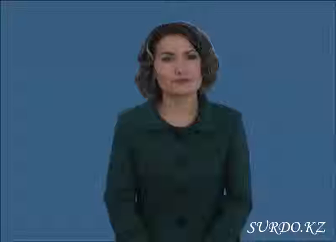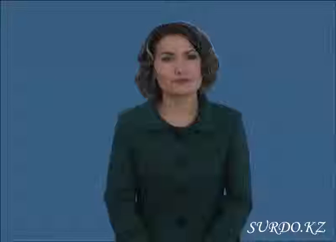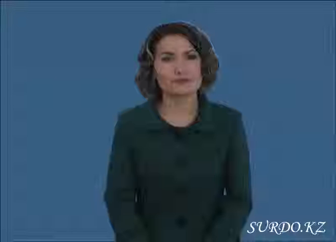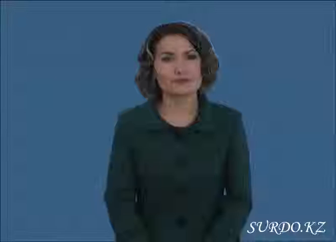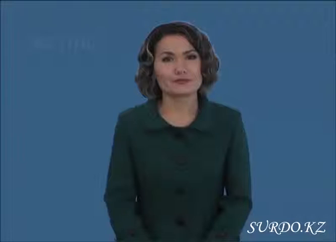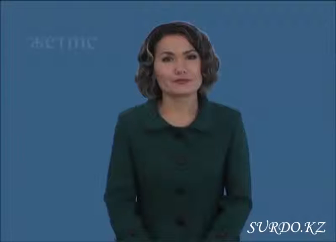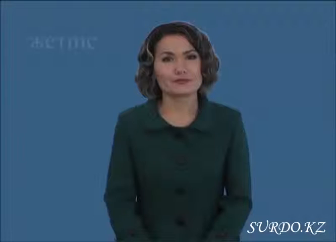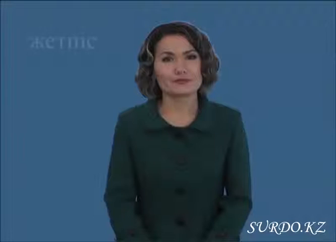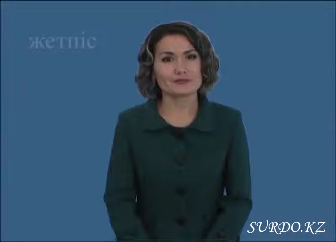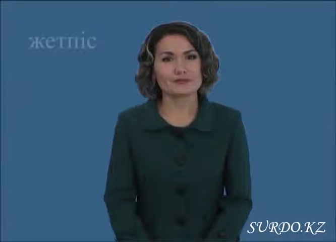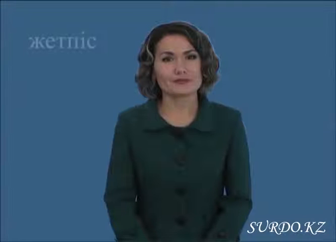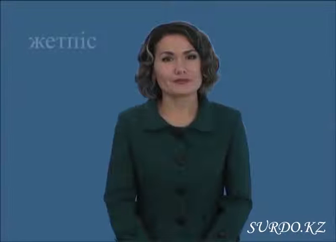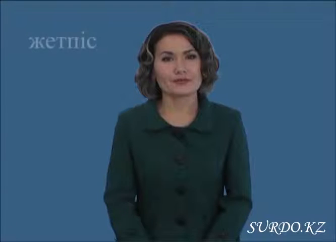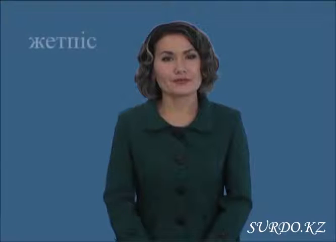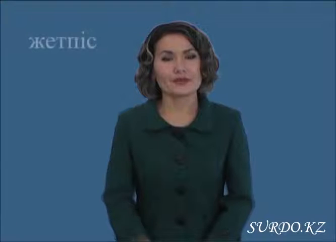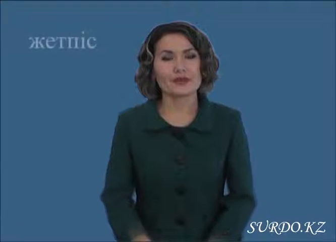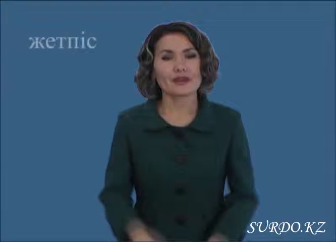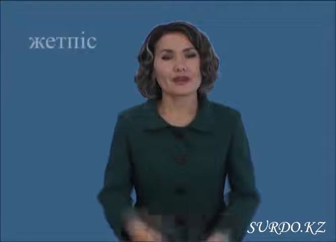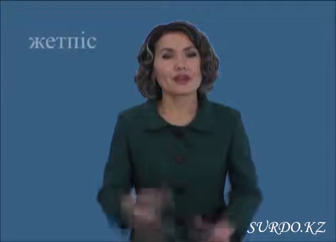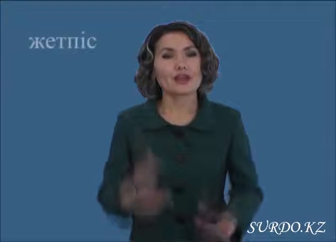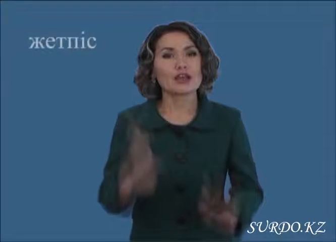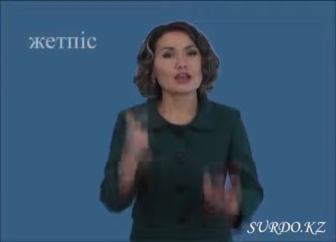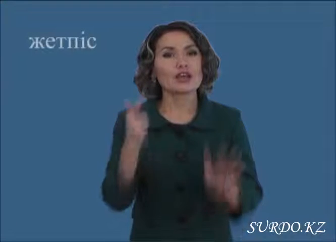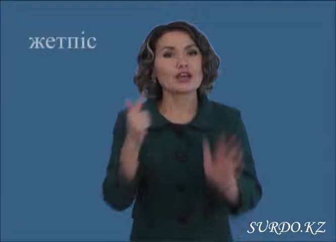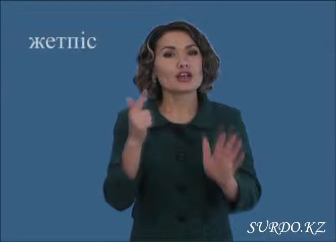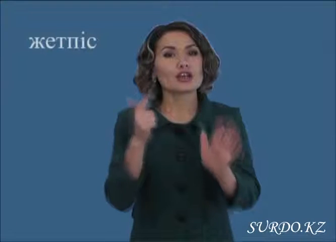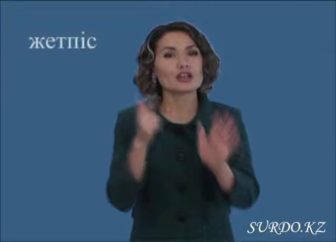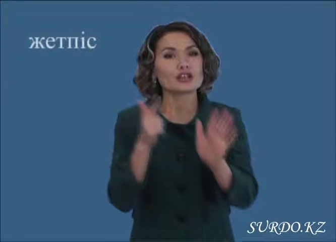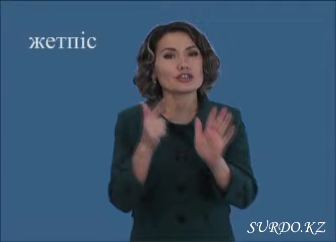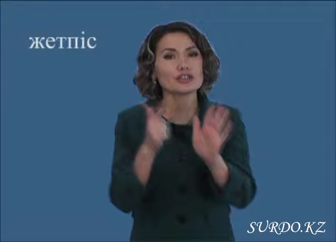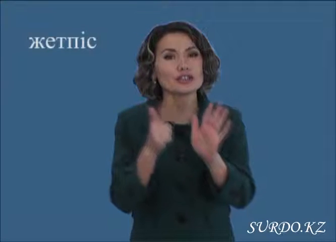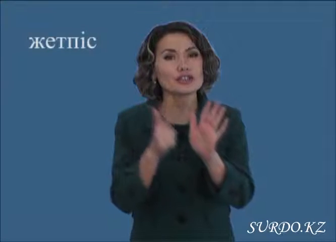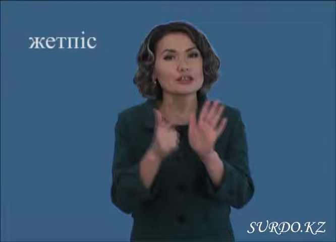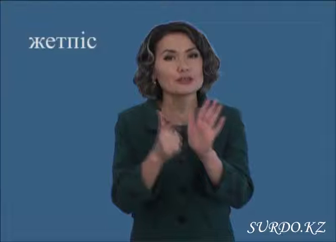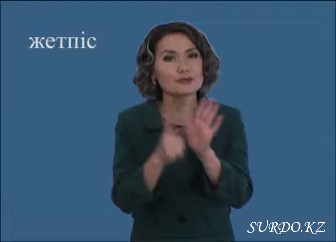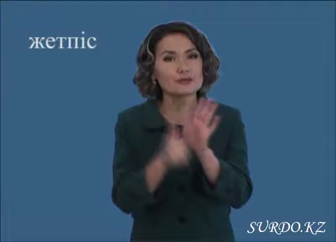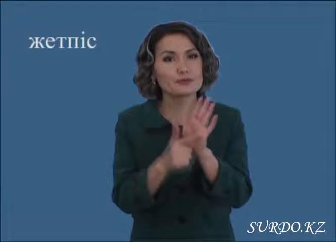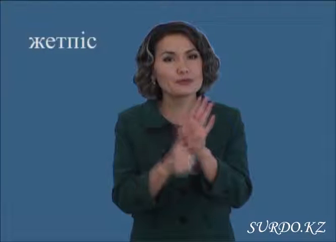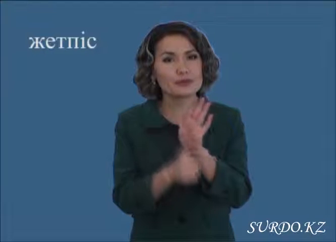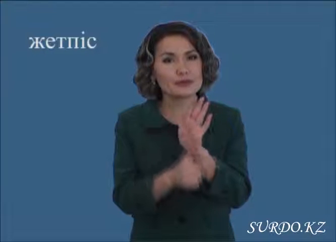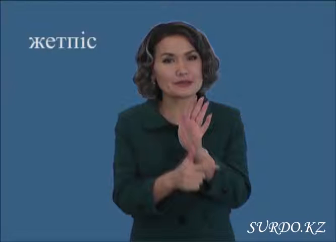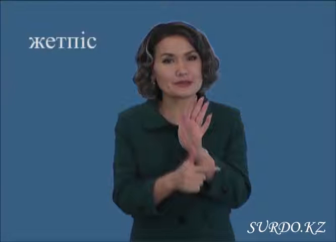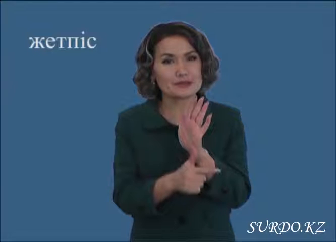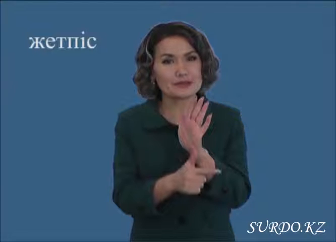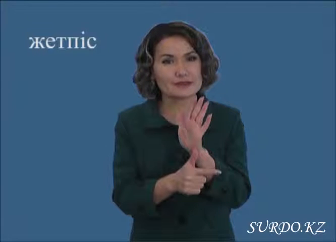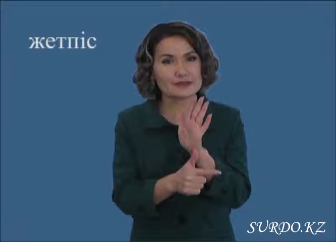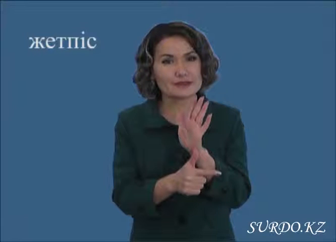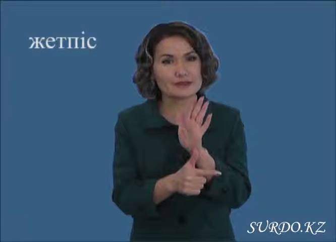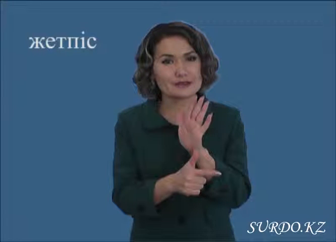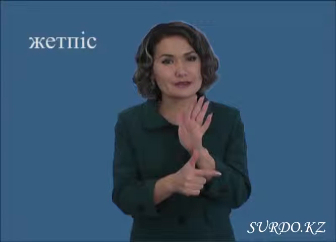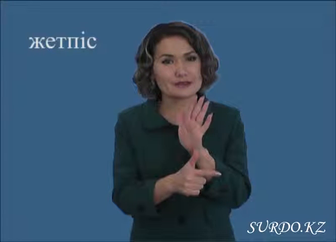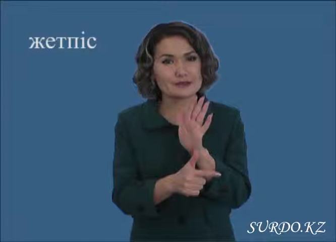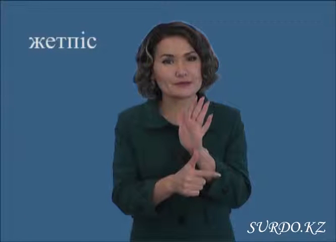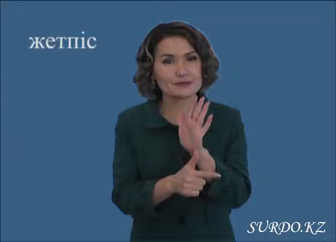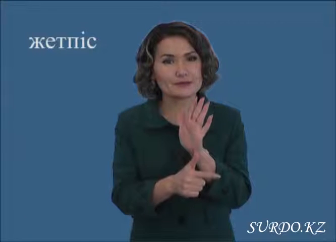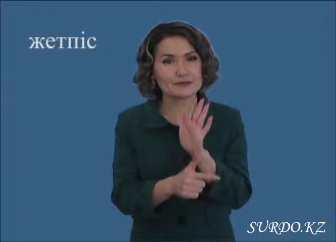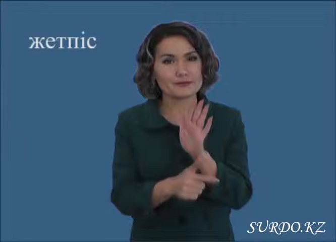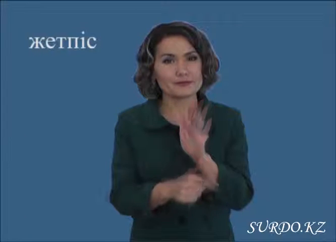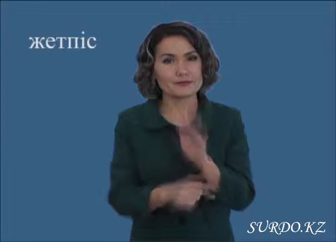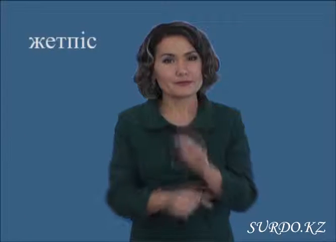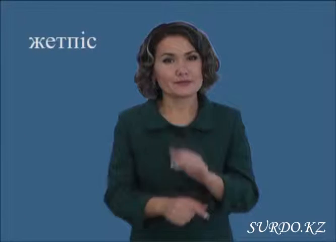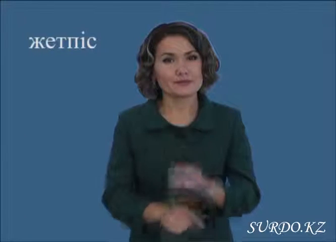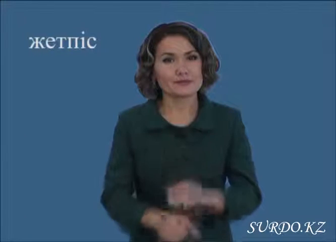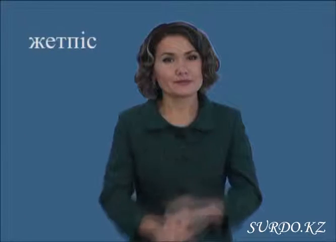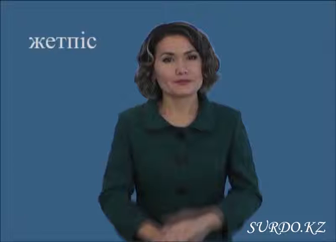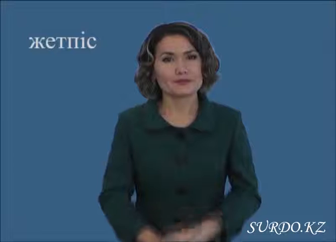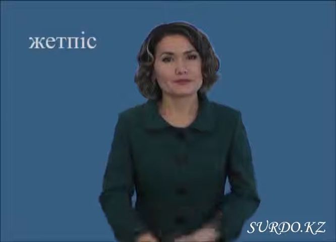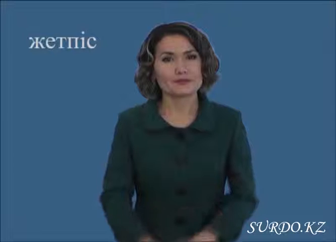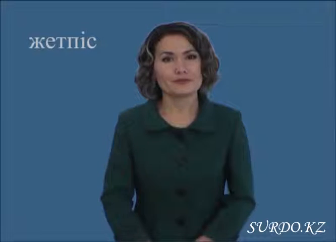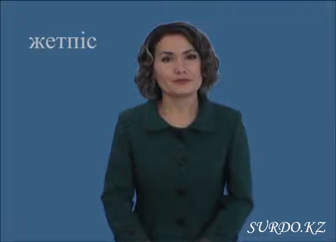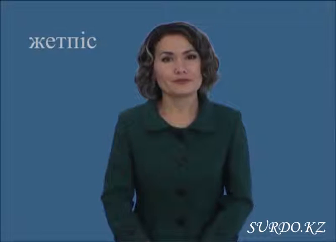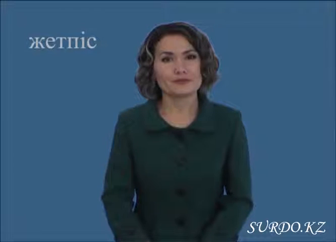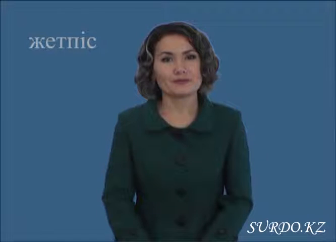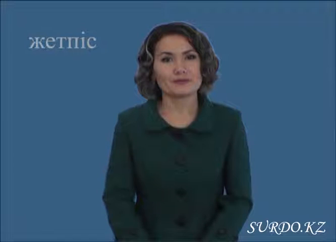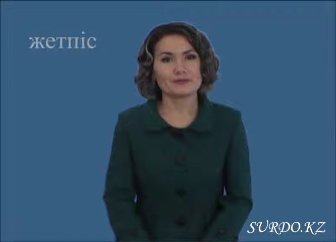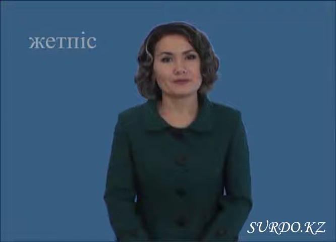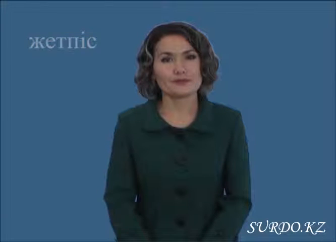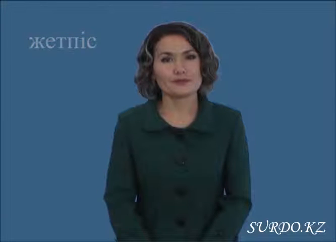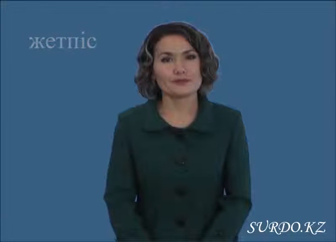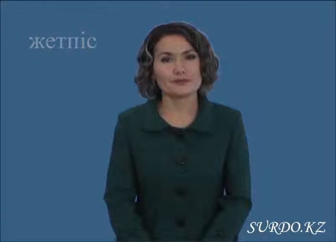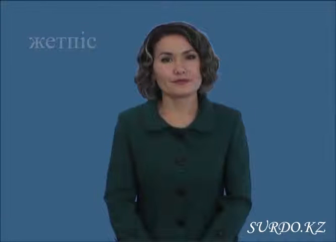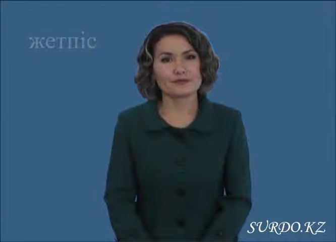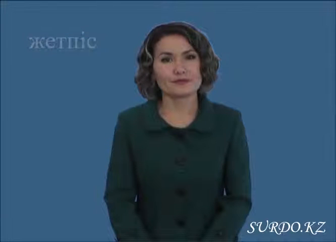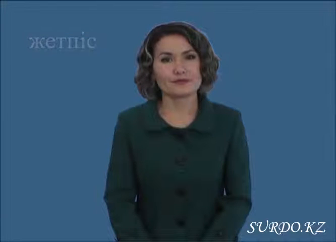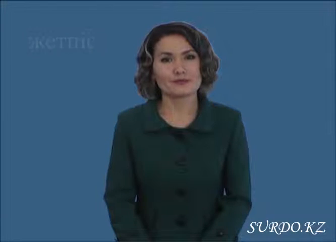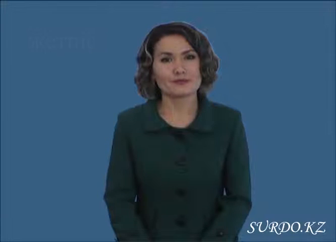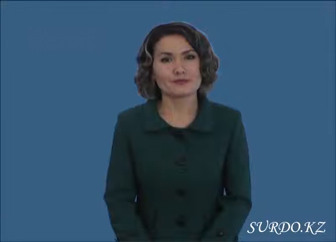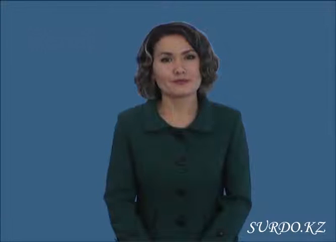Жетпіс